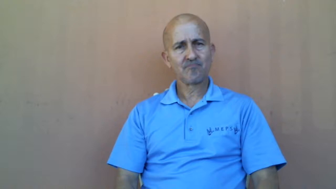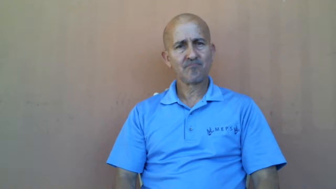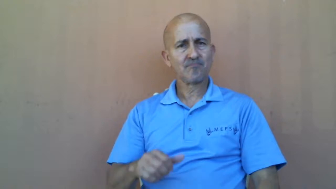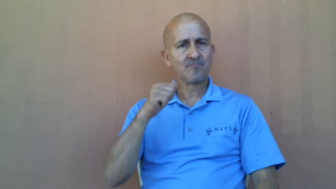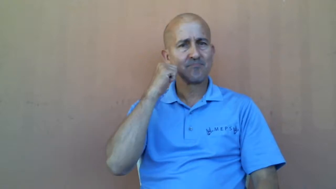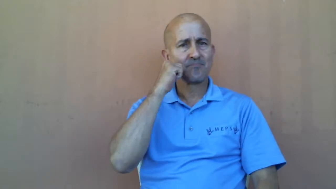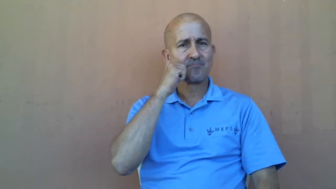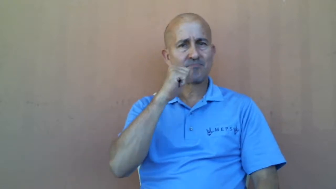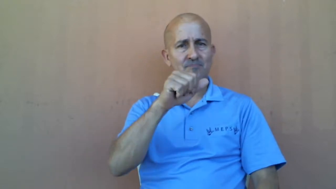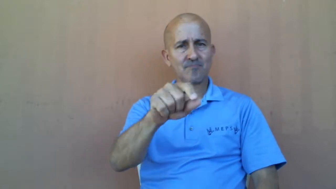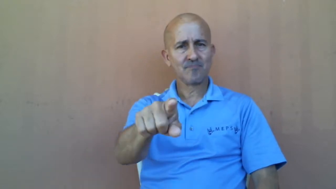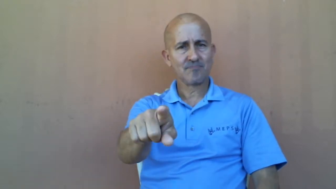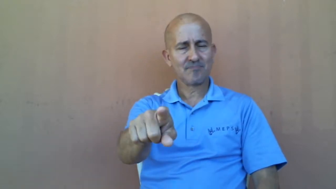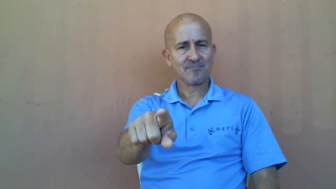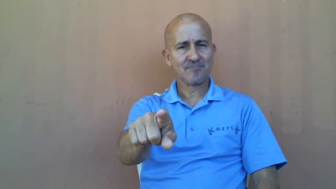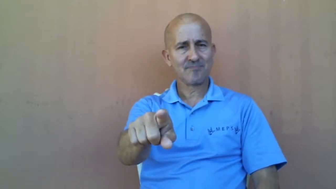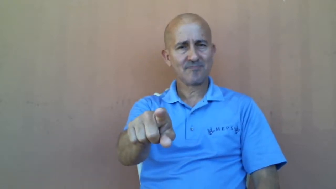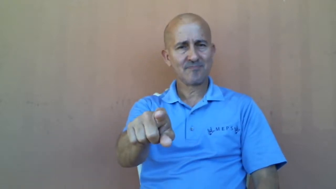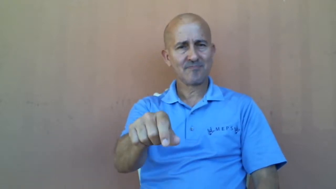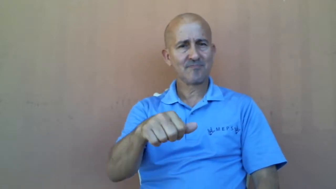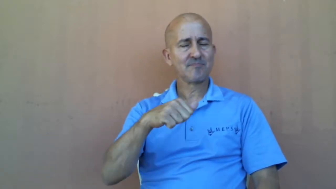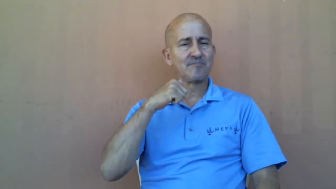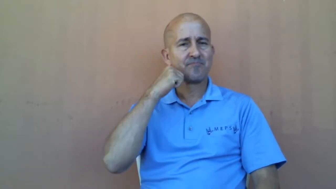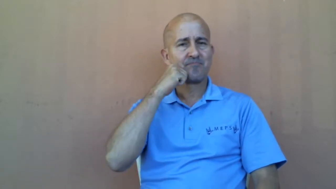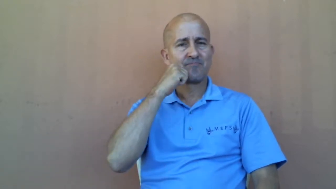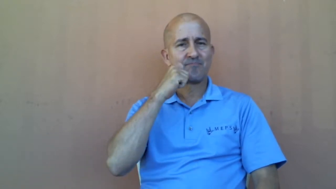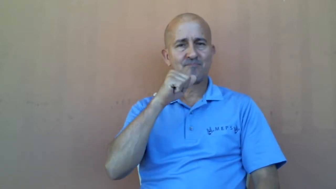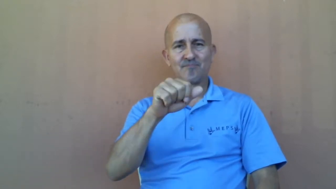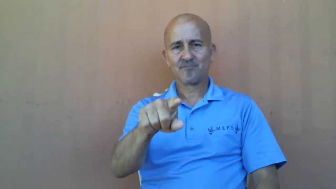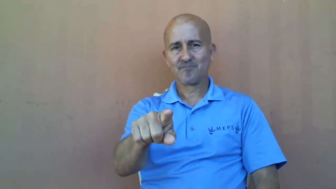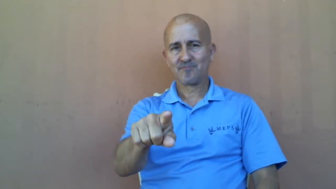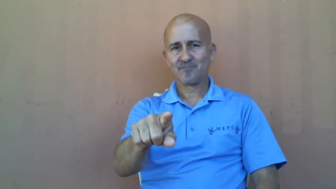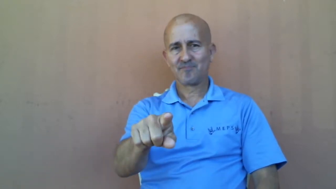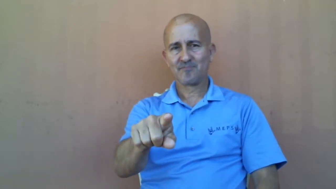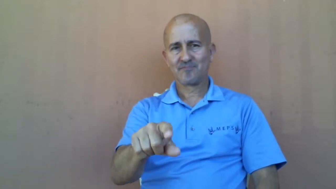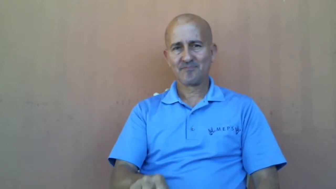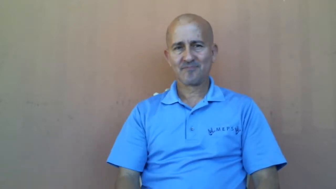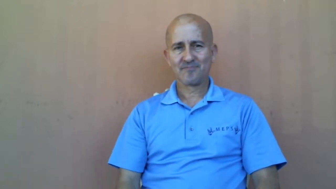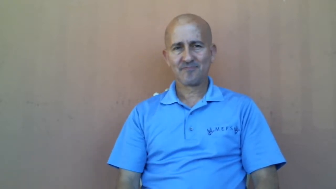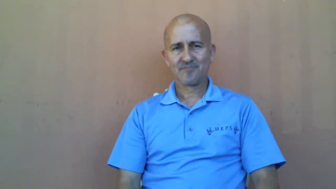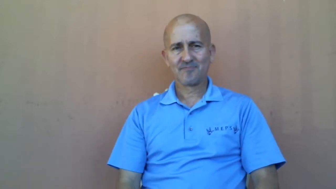ella